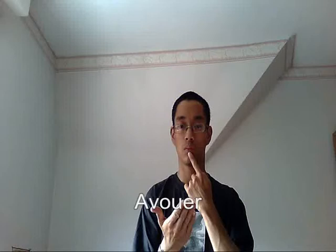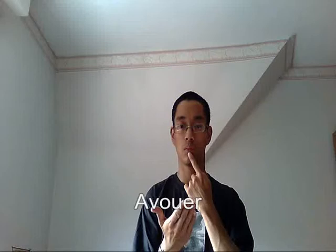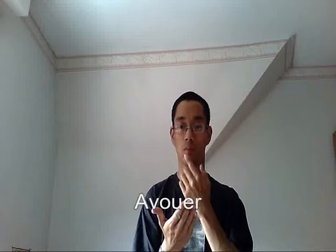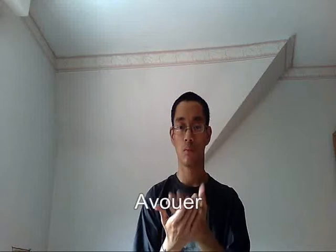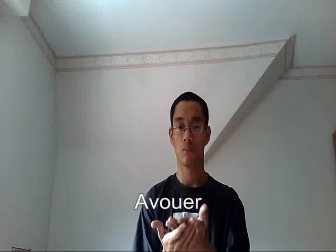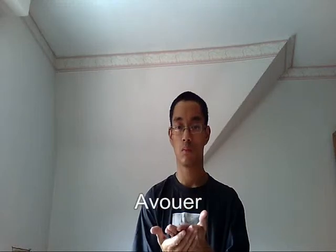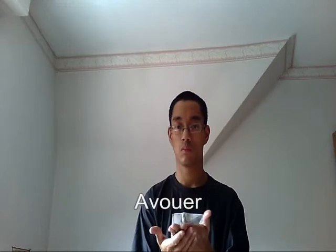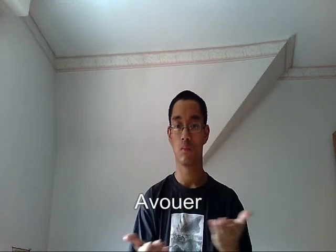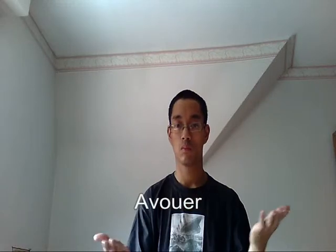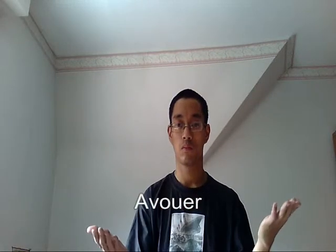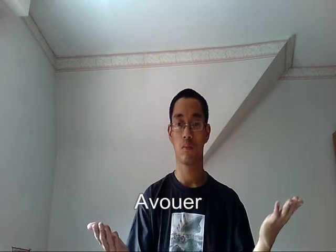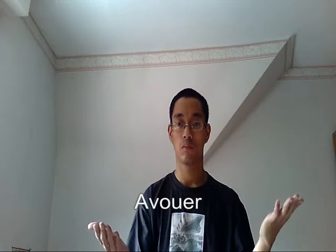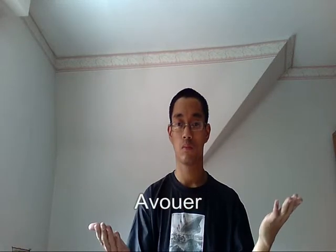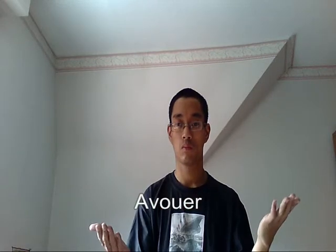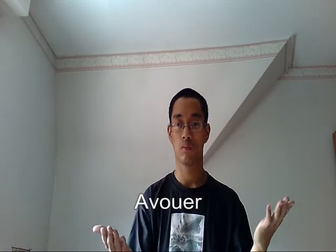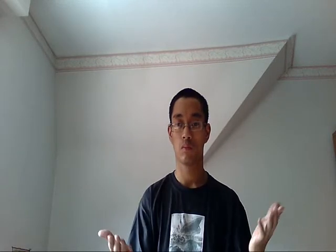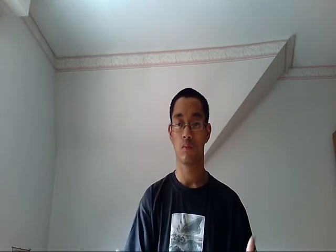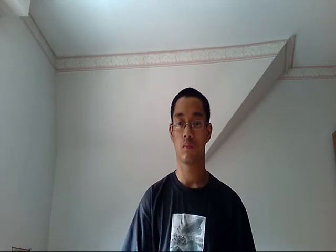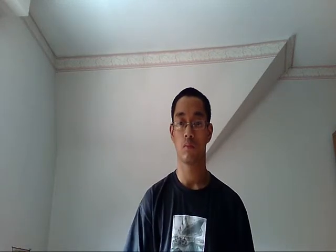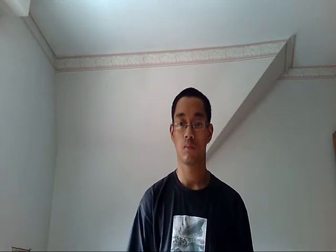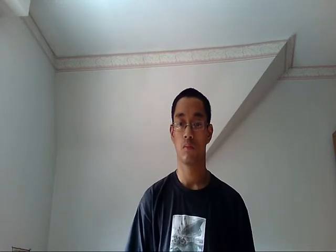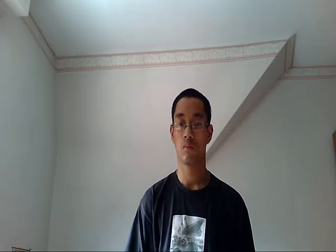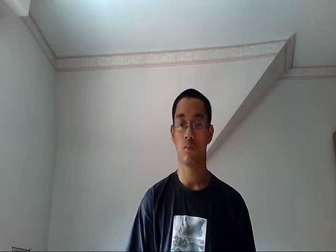Avouer